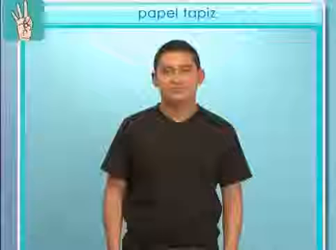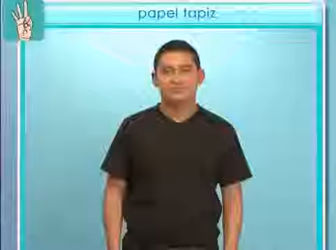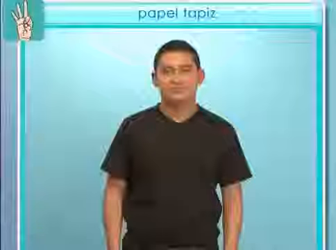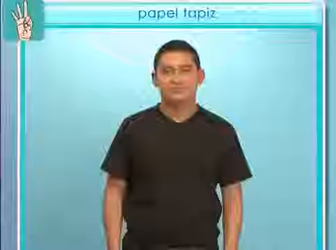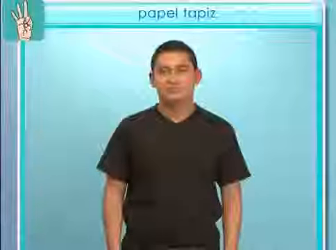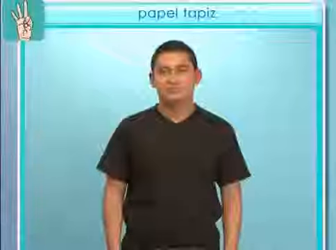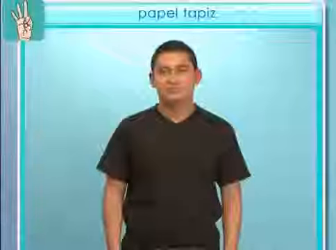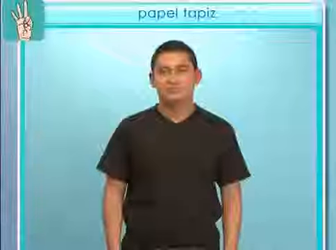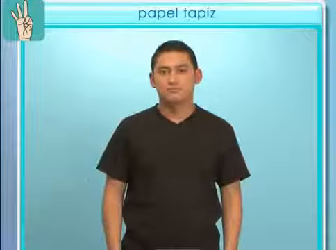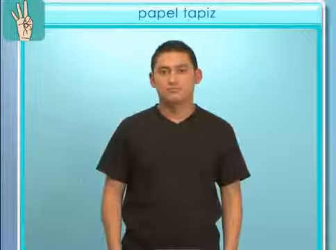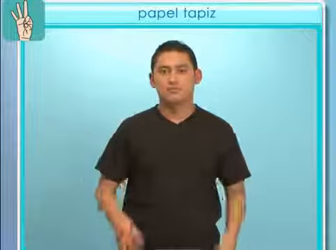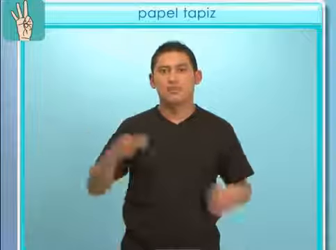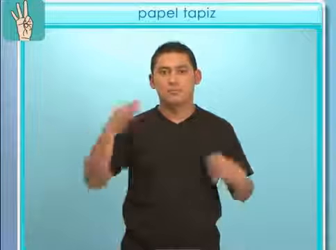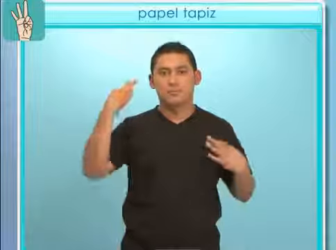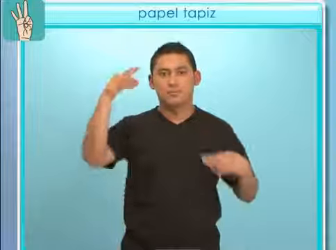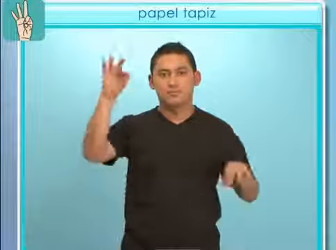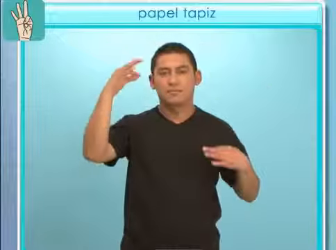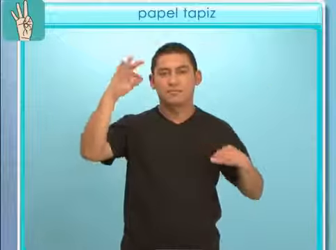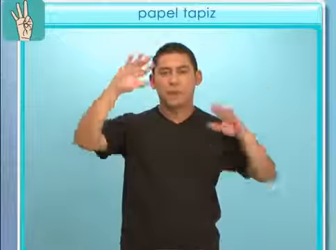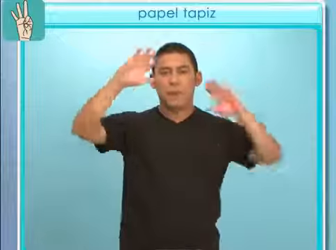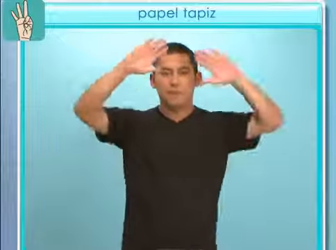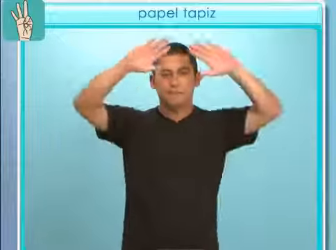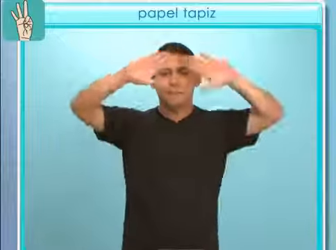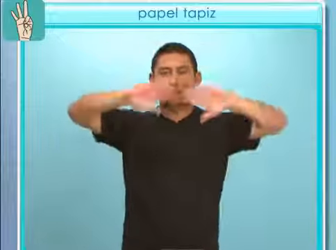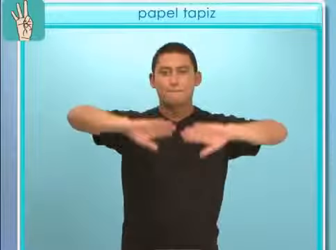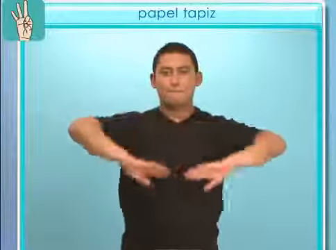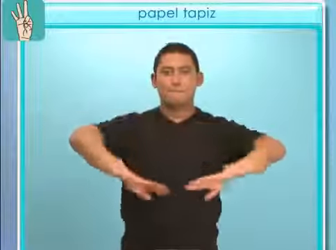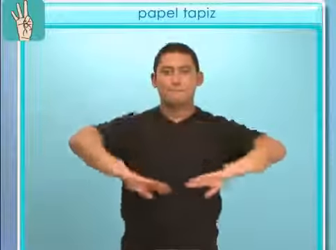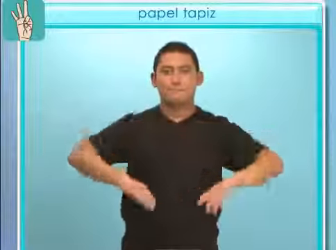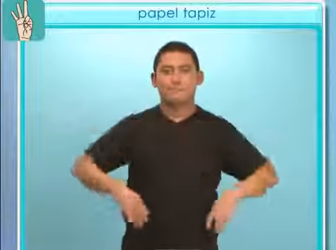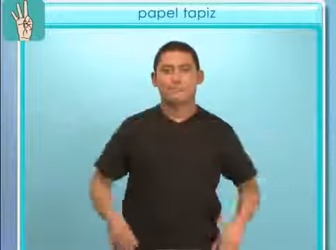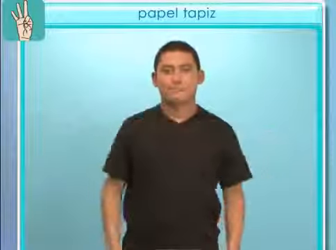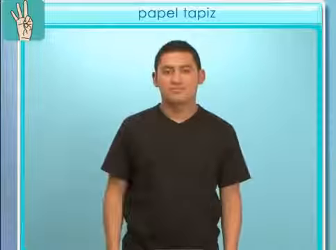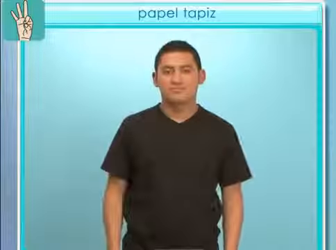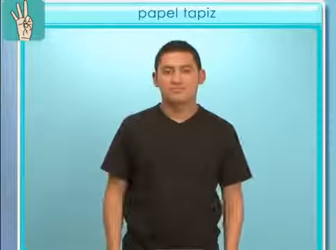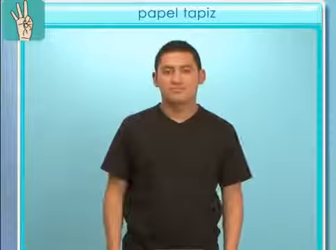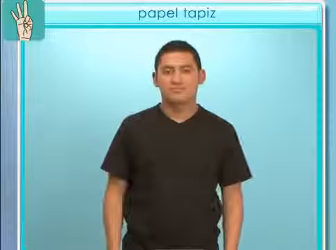PAPEL TAPIZ